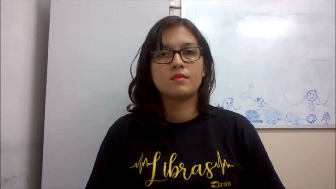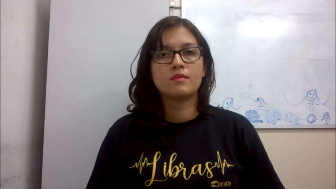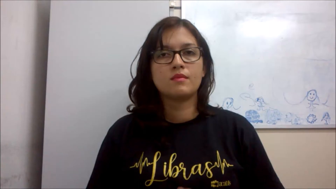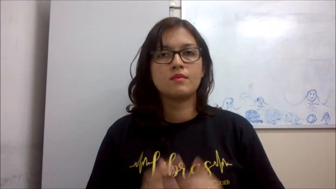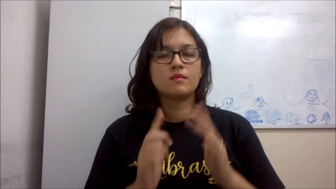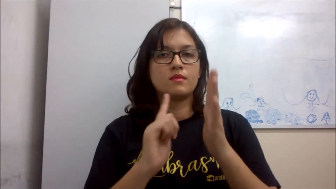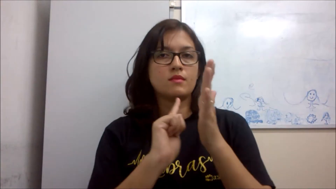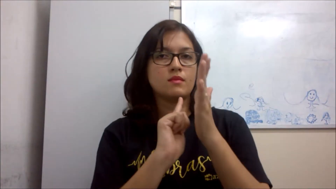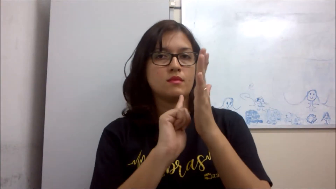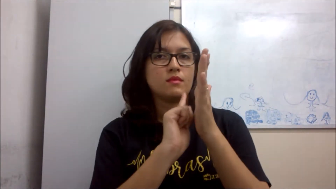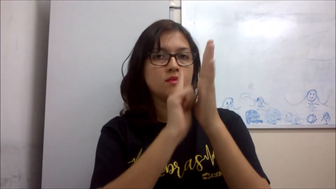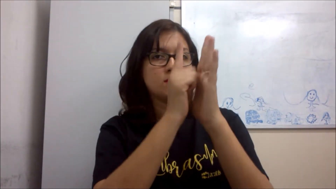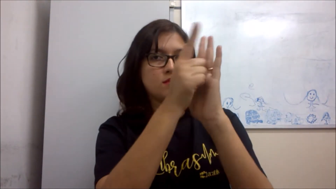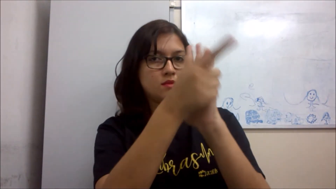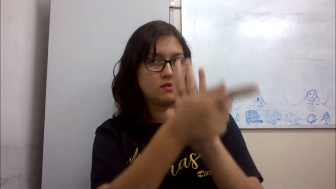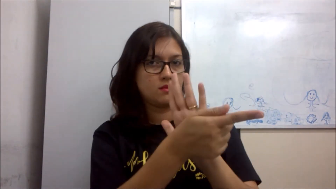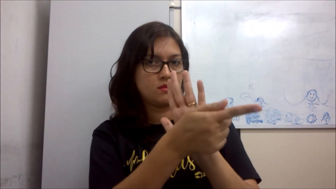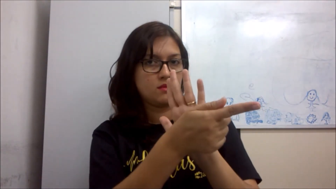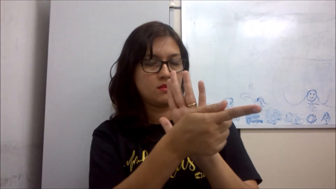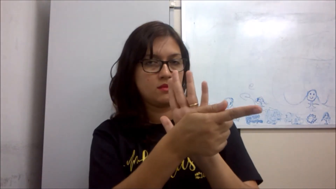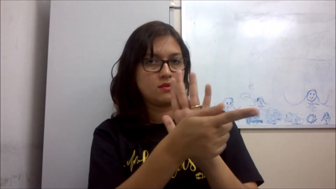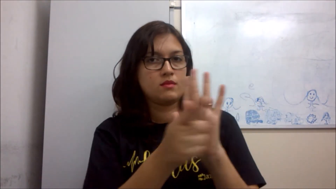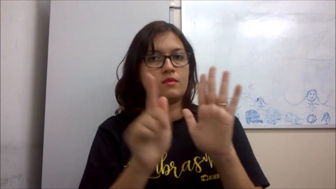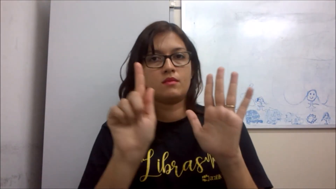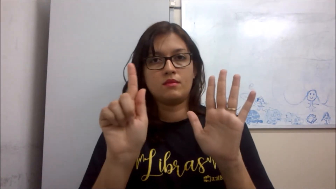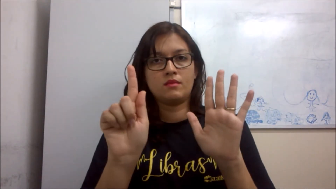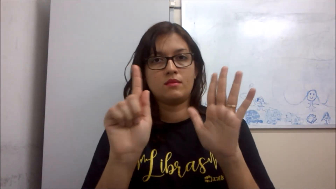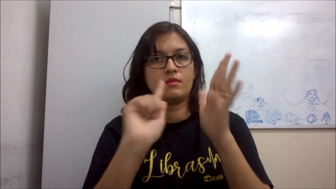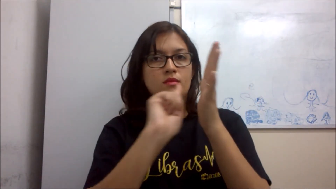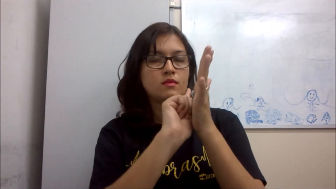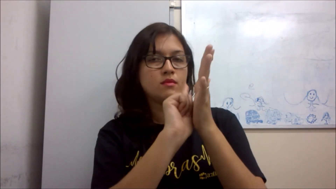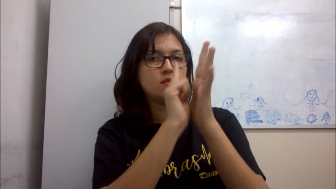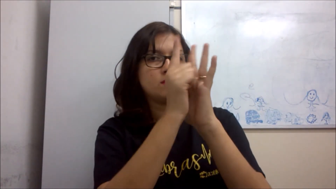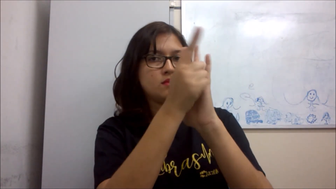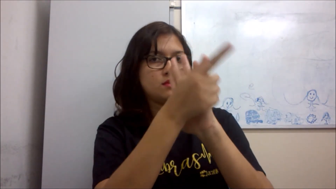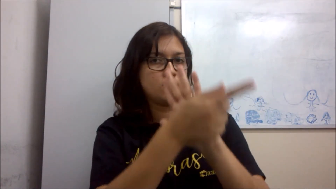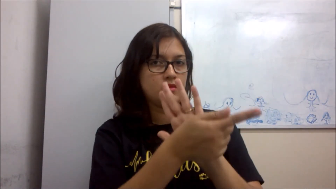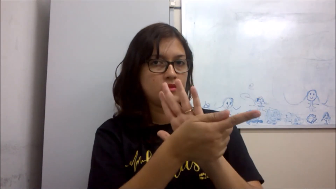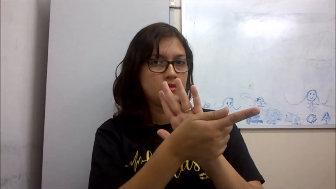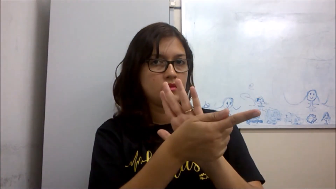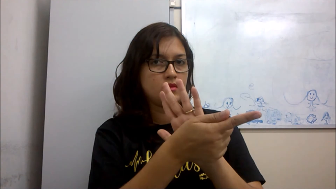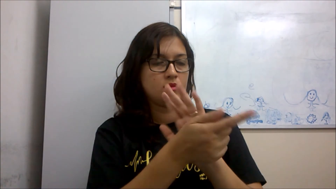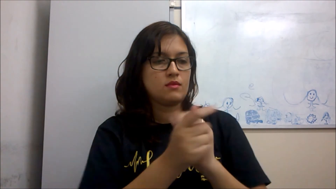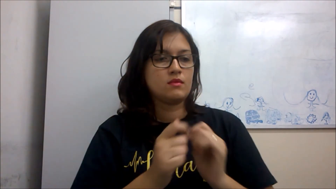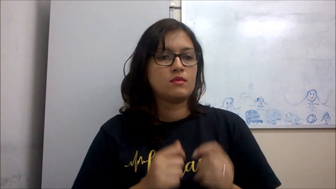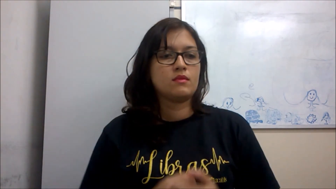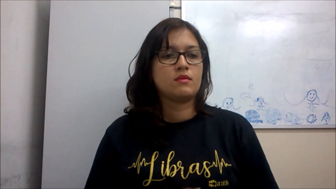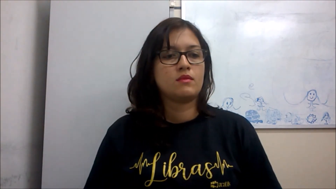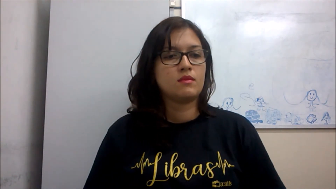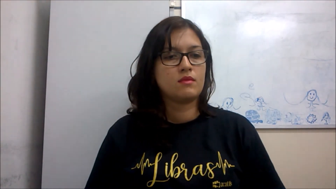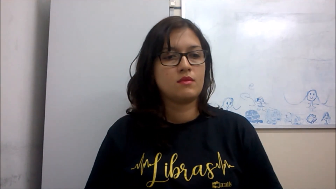GÊNERO TEXTUAL